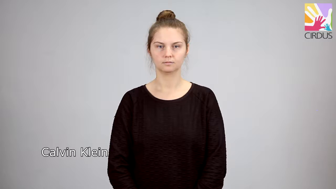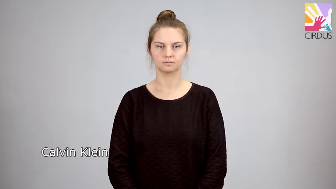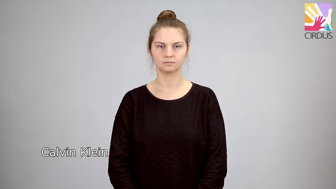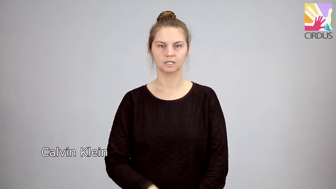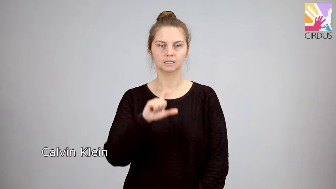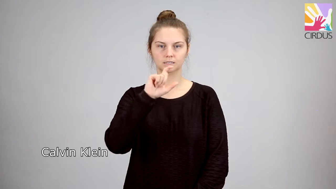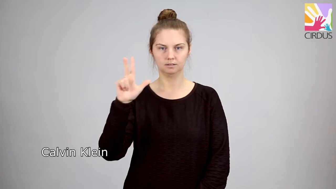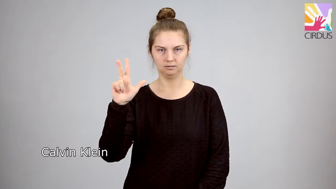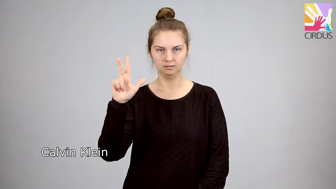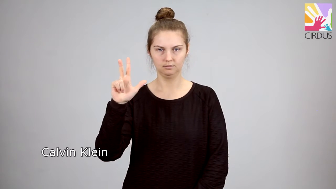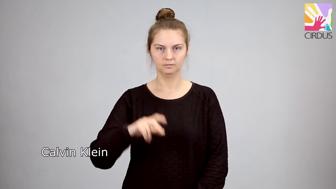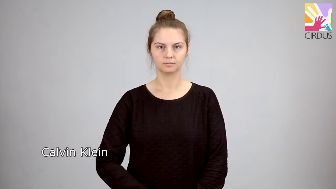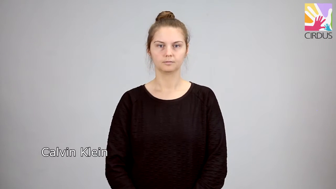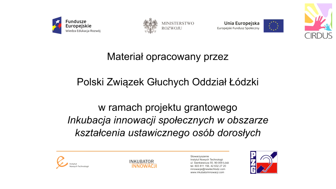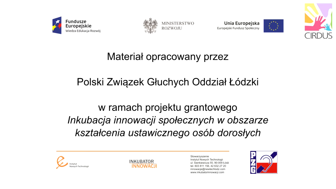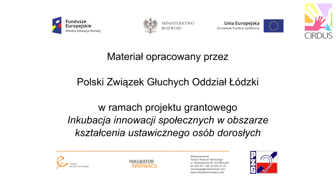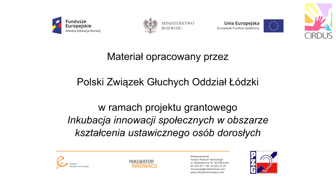Calvin Klein